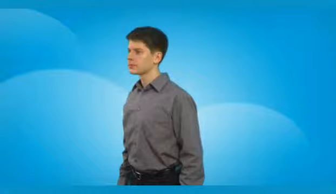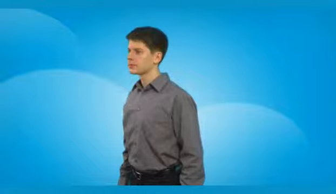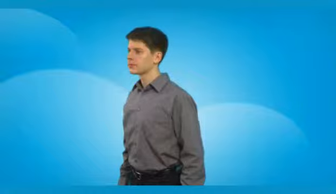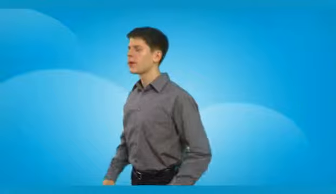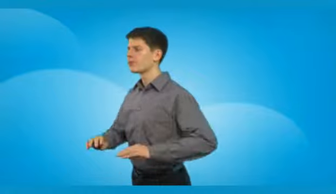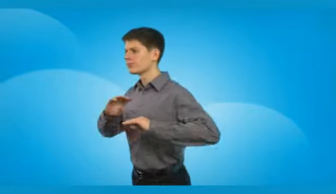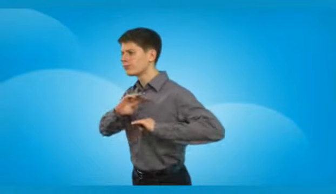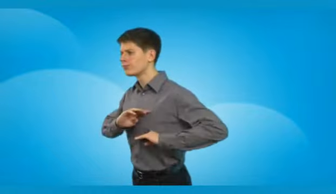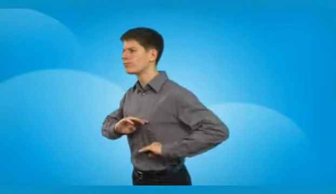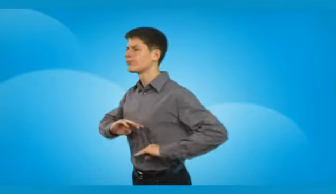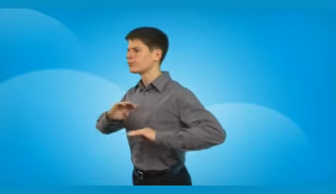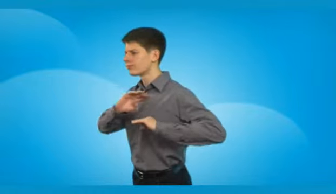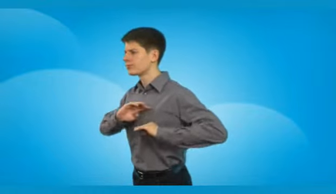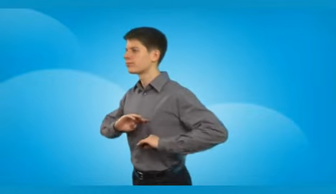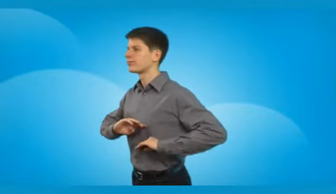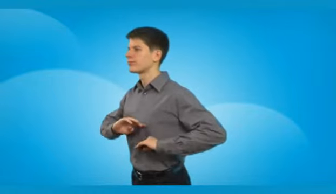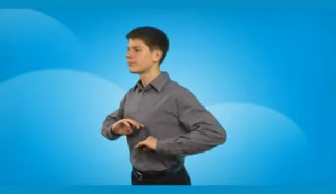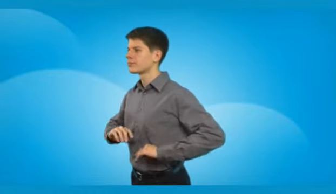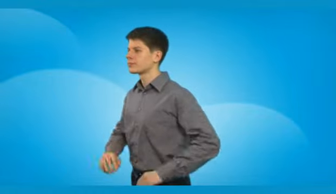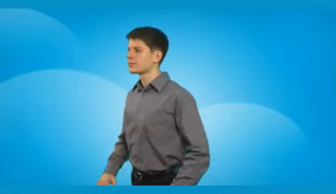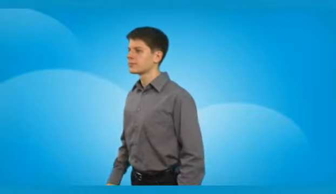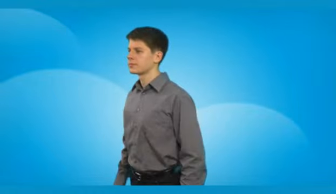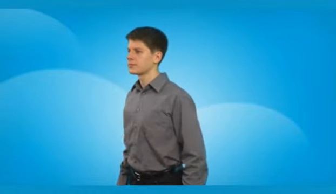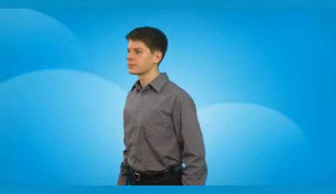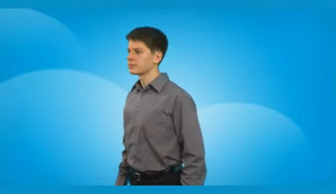Hosszú tűrés